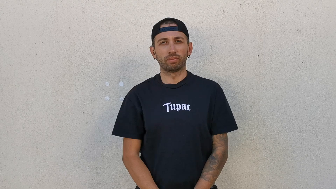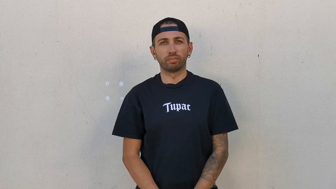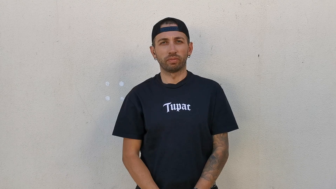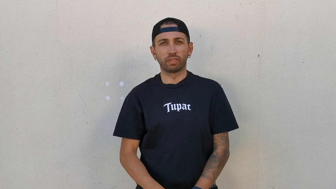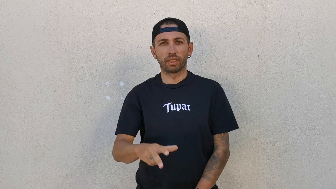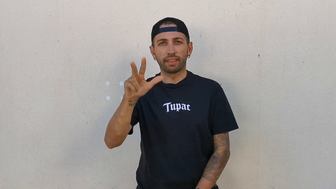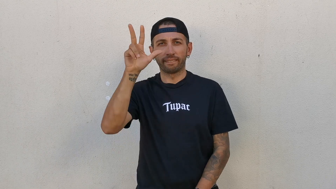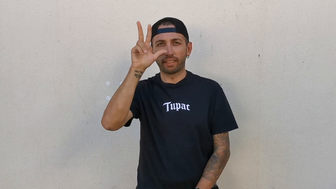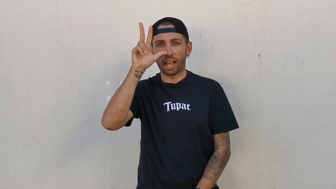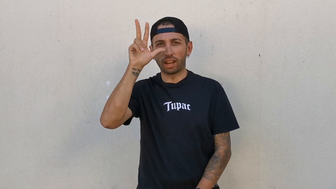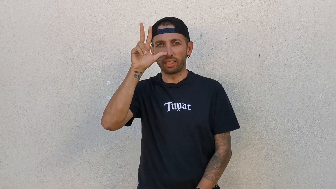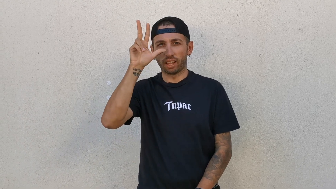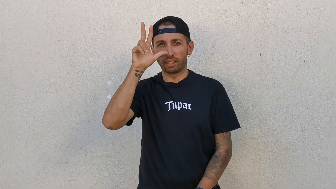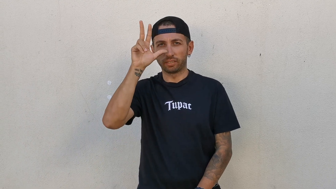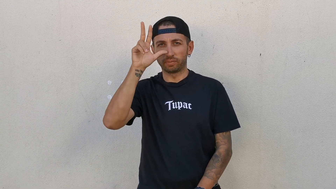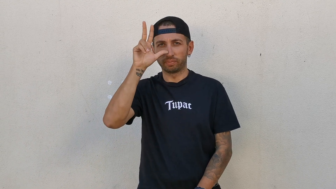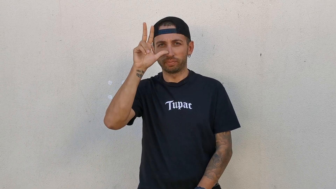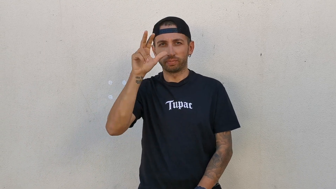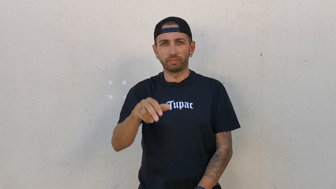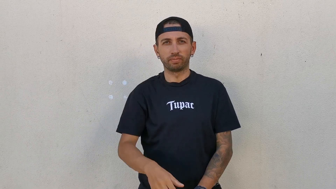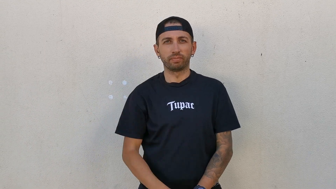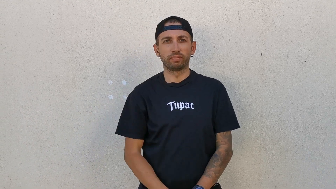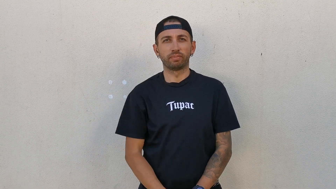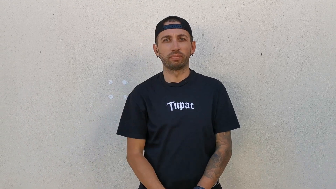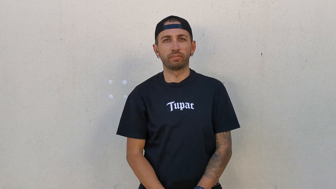Varna